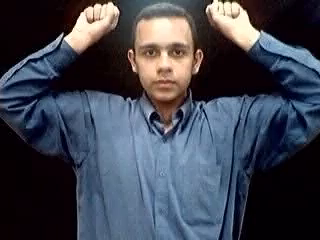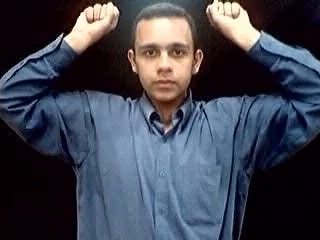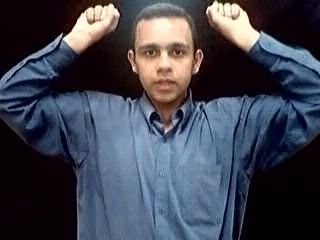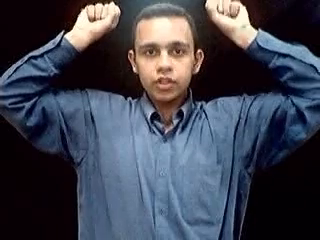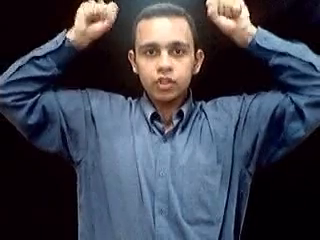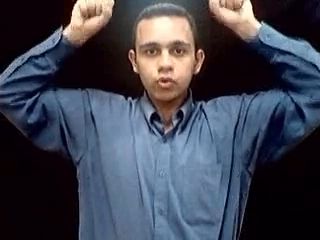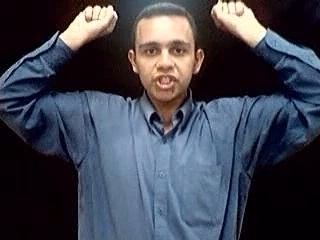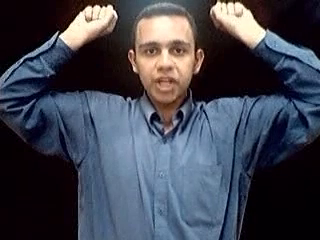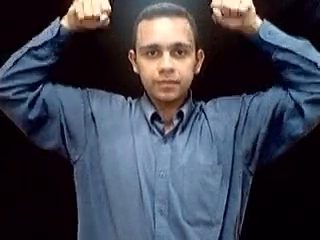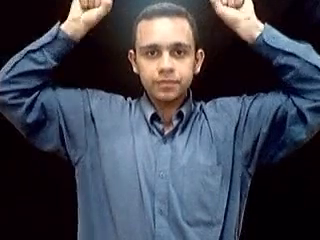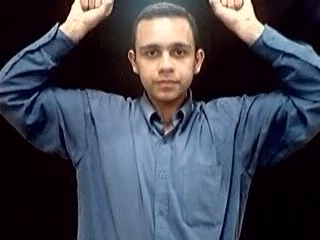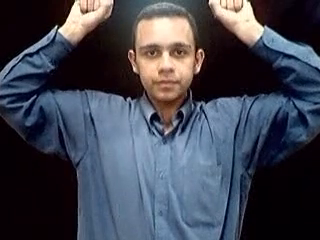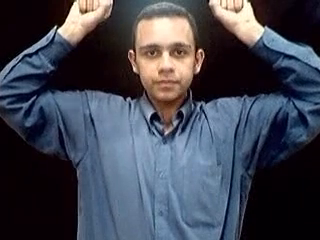xuxa